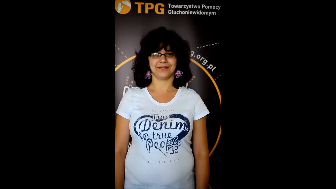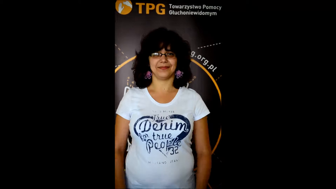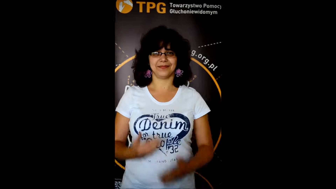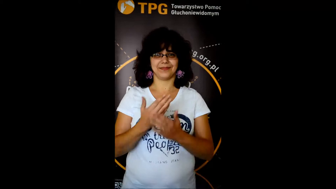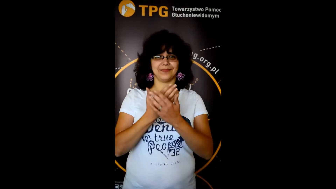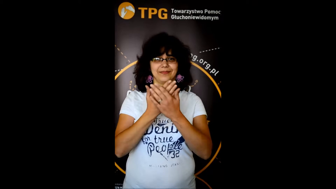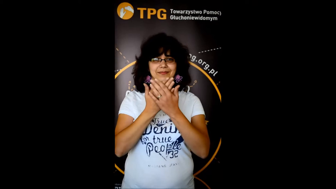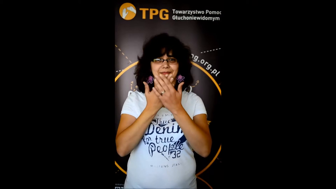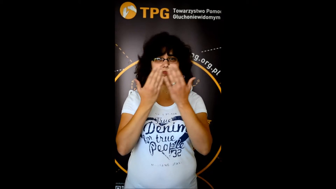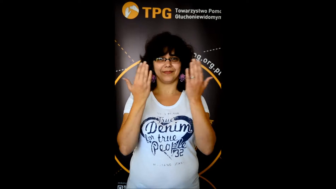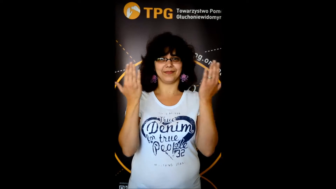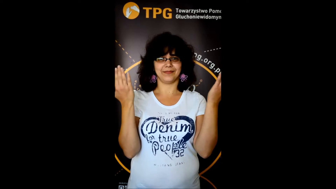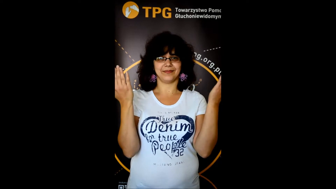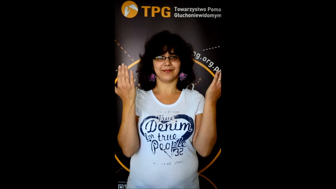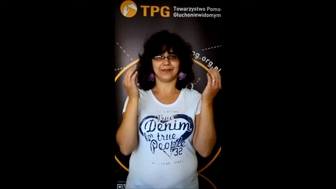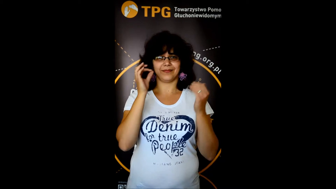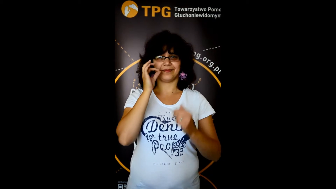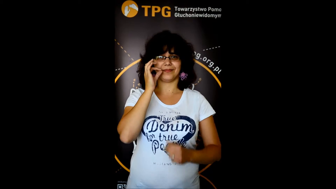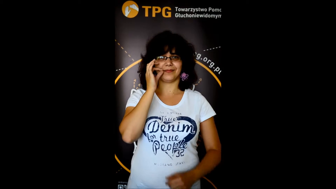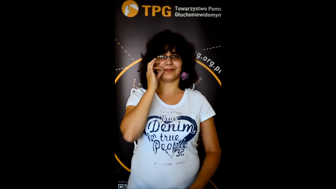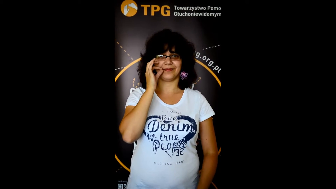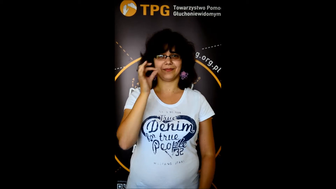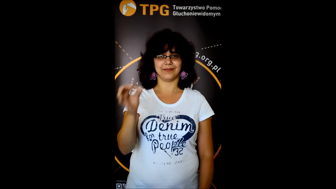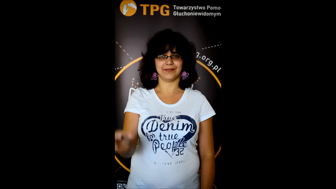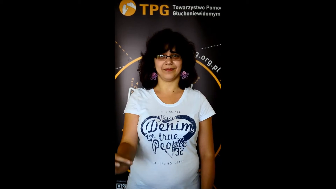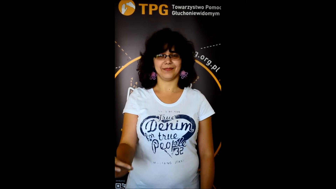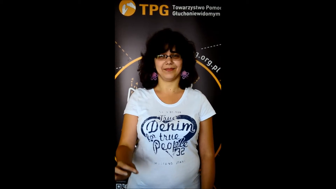Dzień dobry!